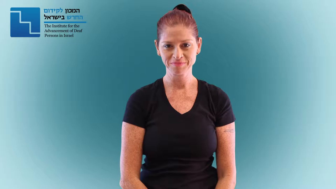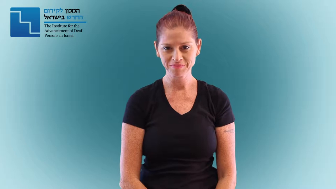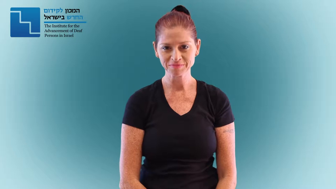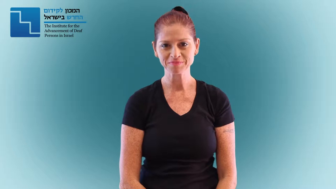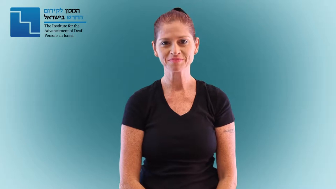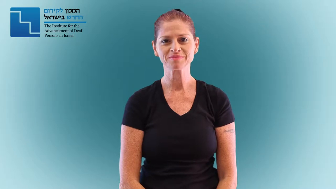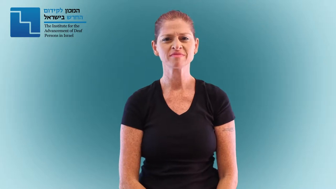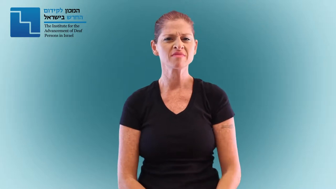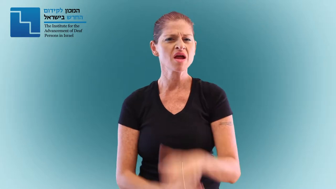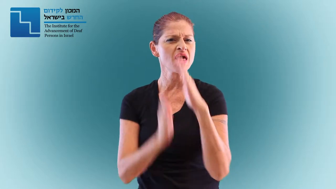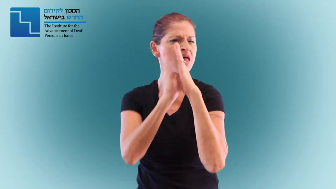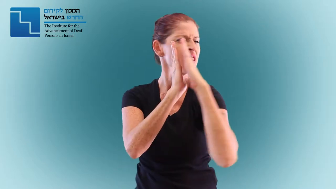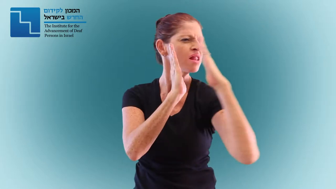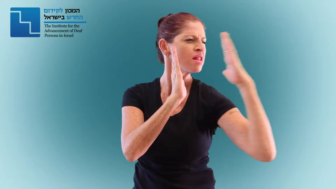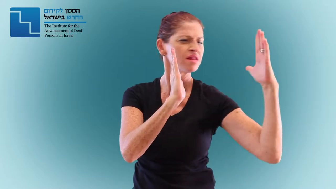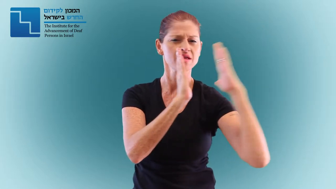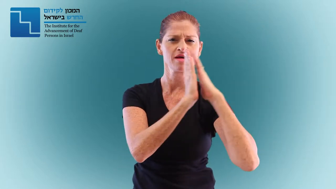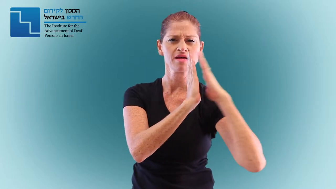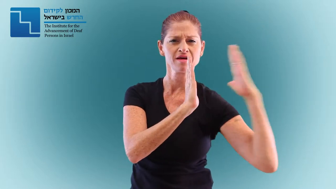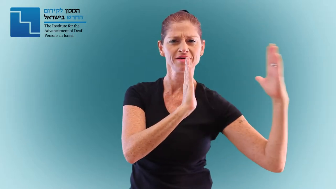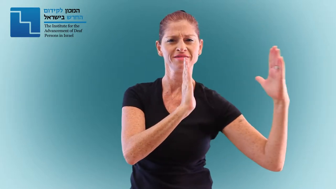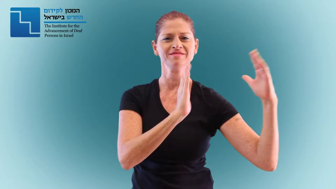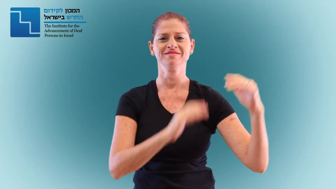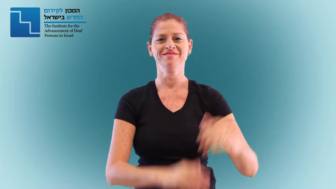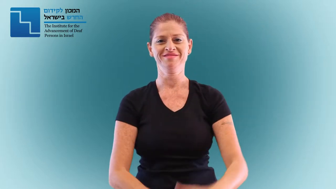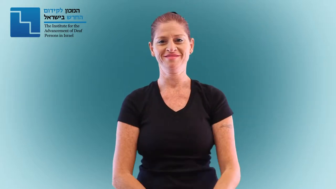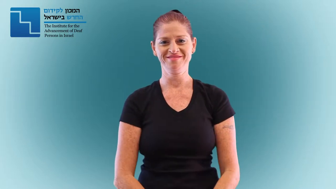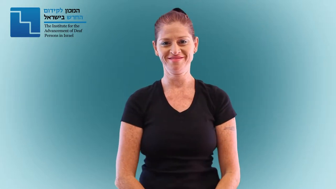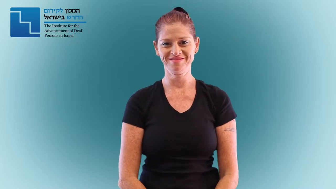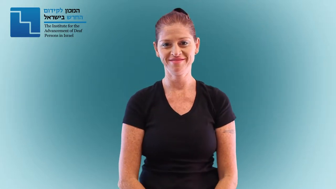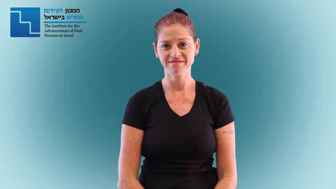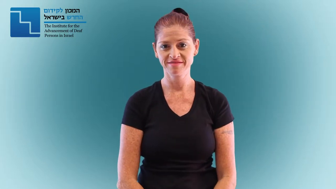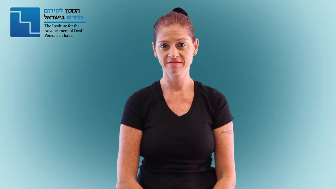גדוש